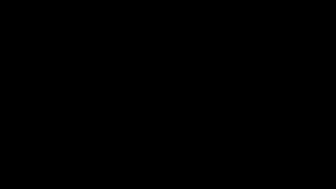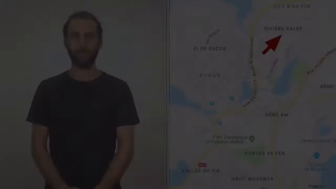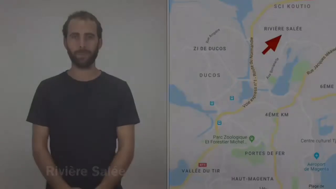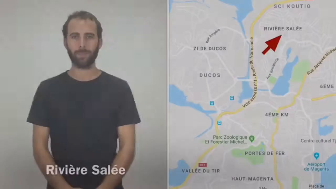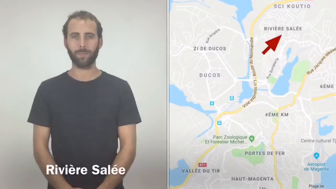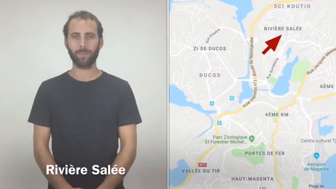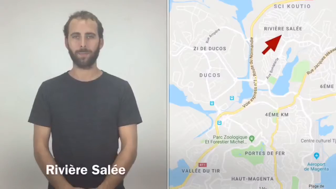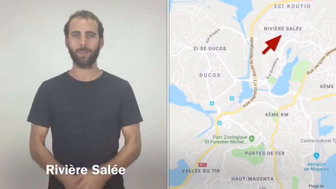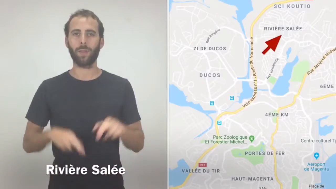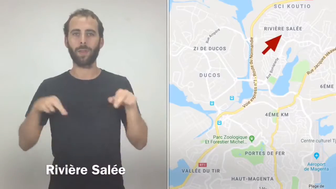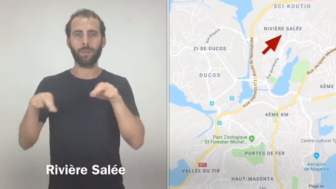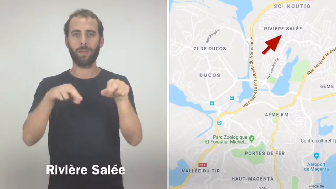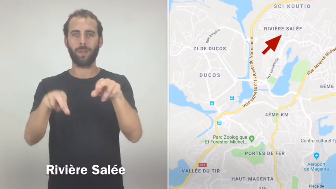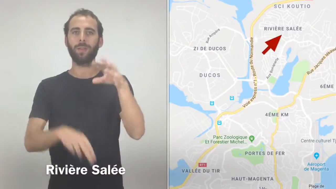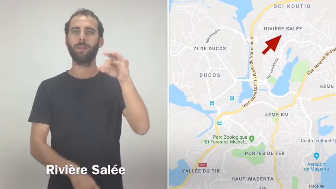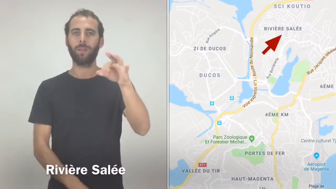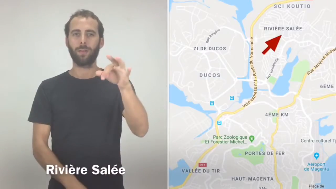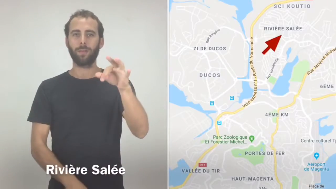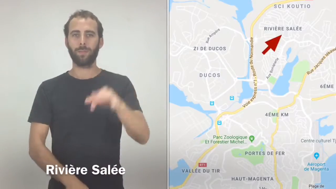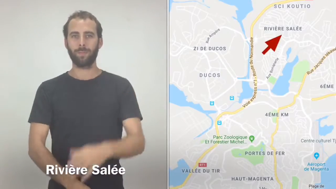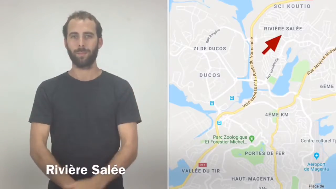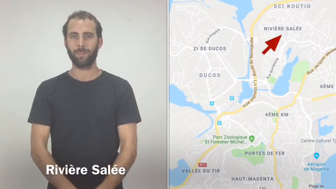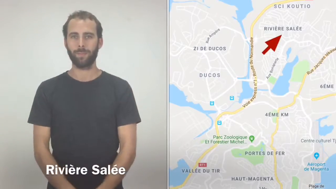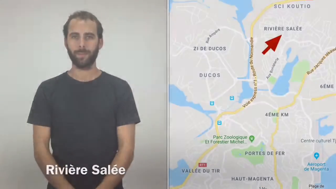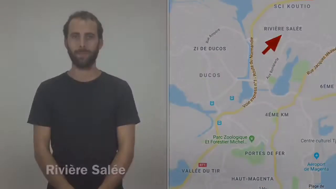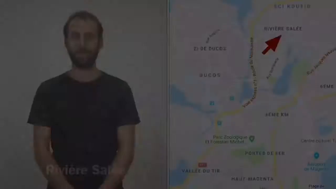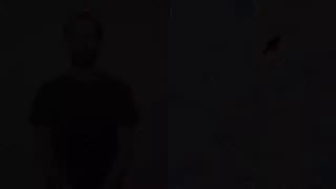Rivière Salée